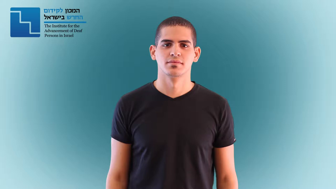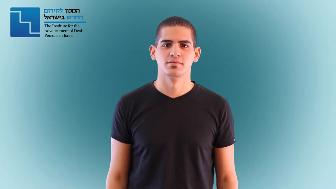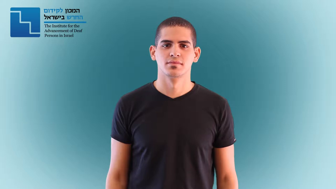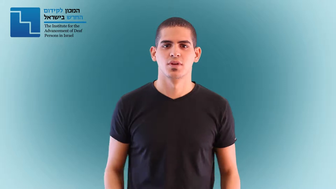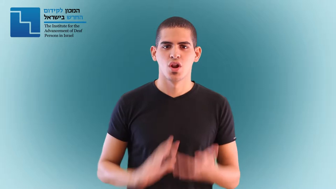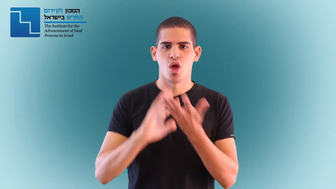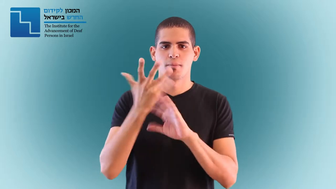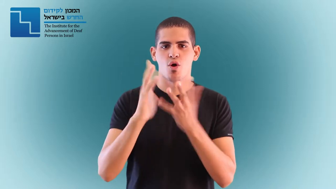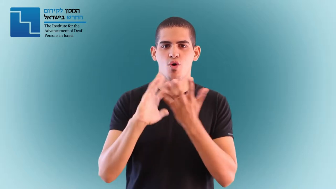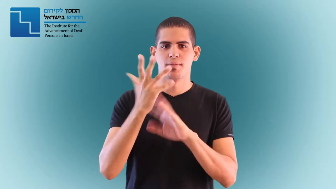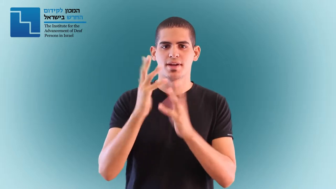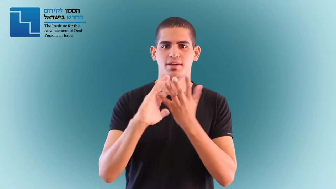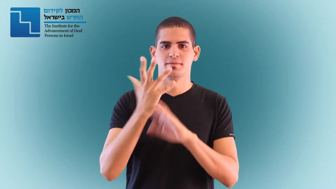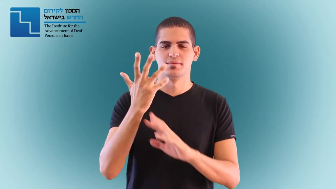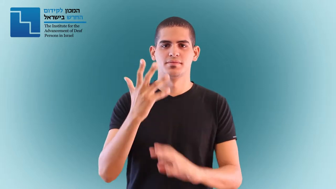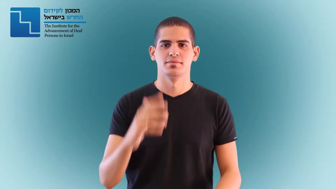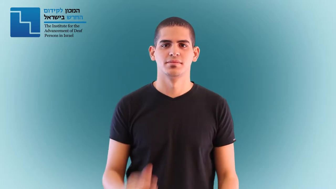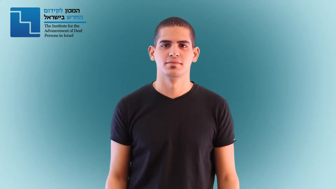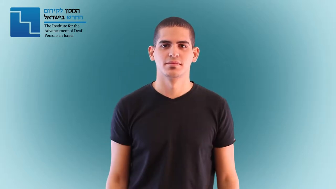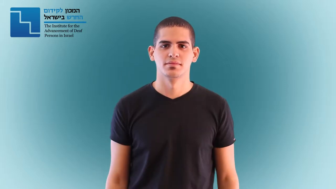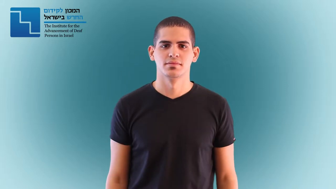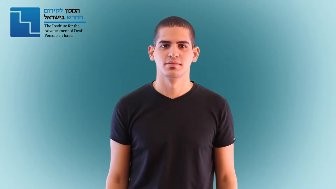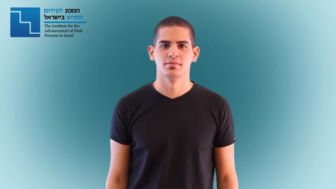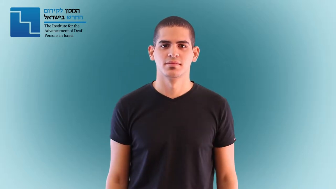ל"ג בעומר